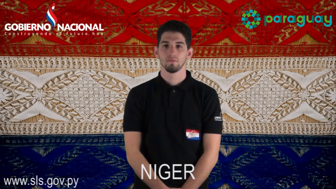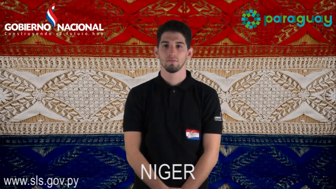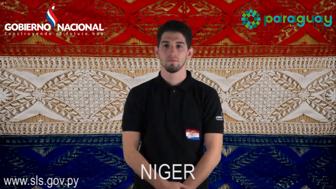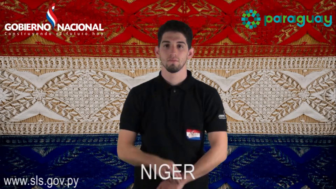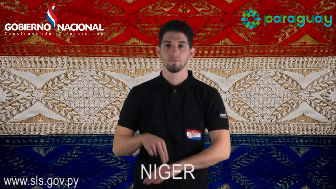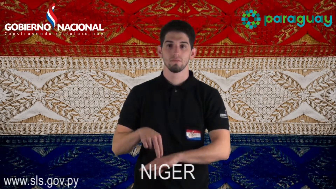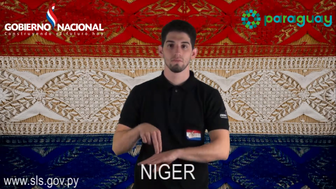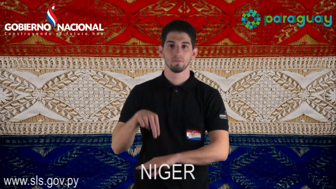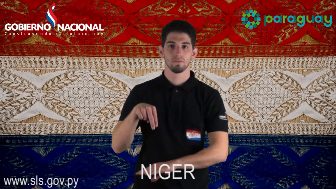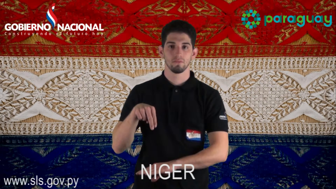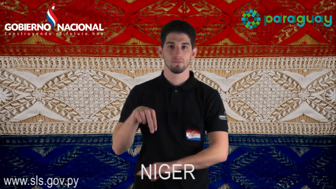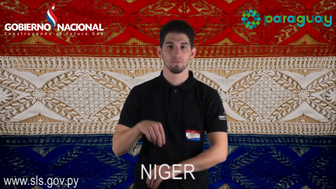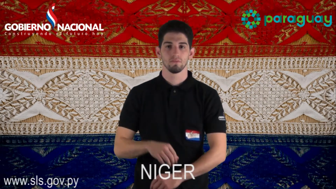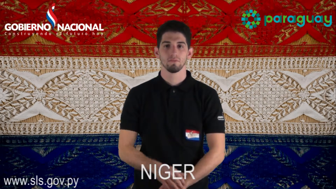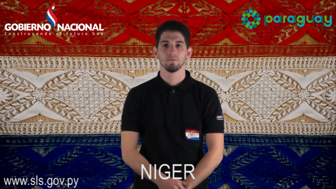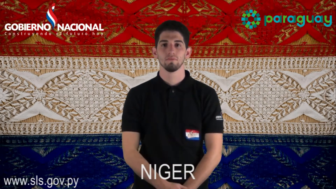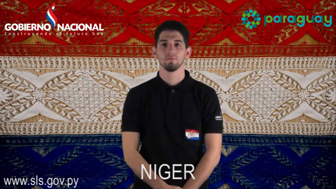NIGER